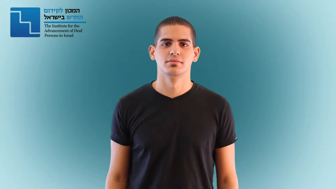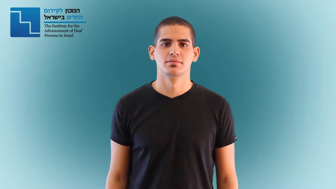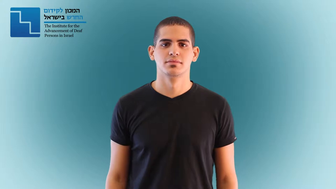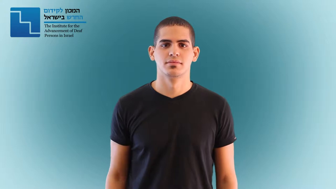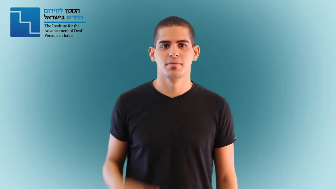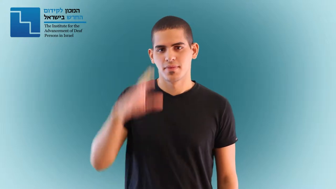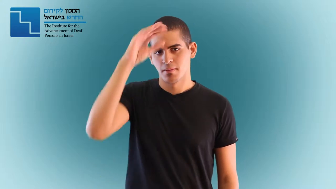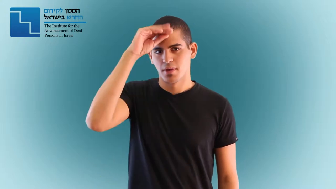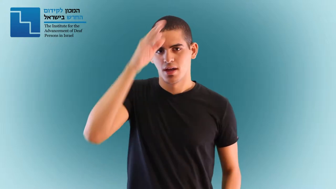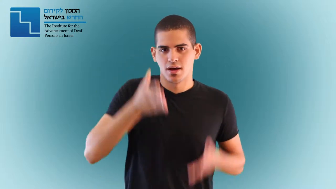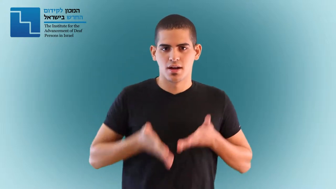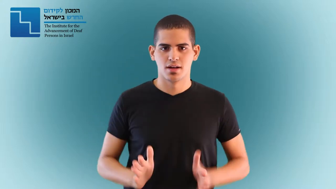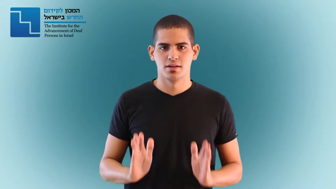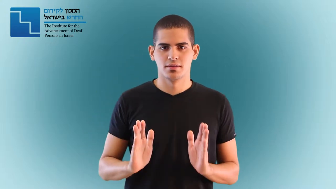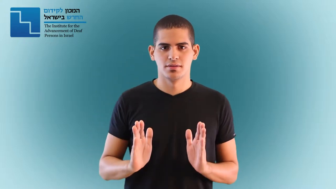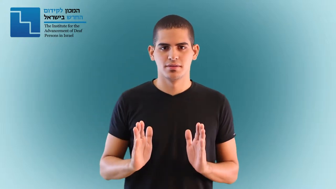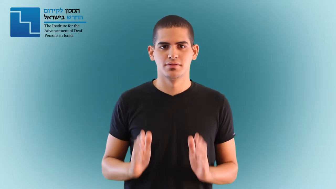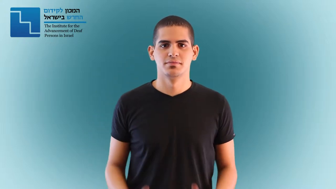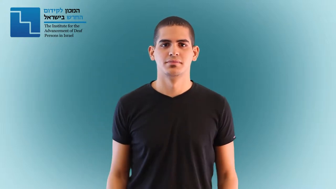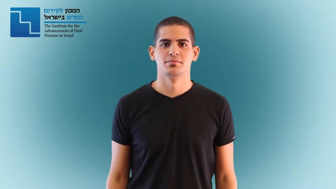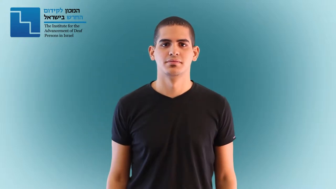בן